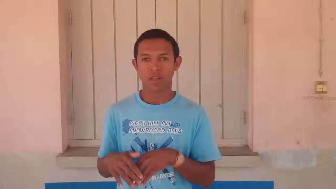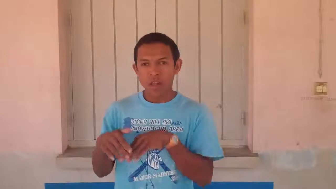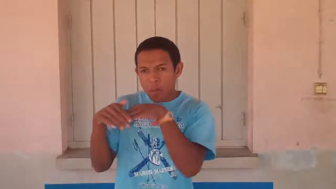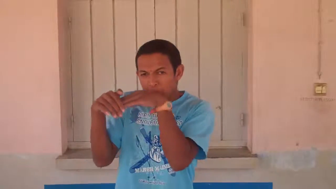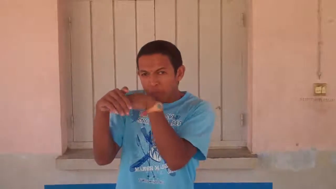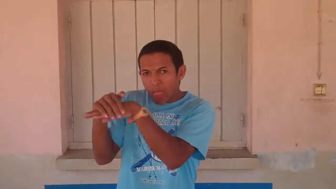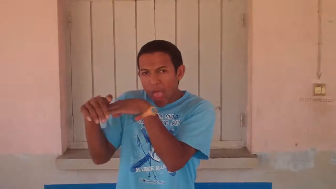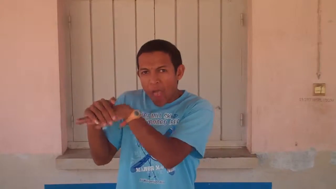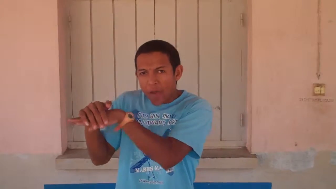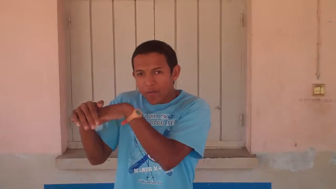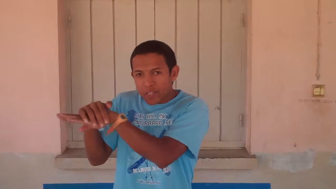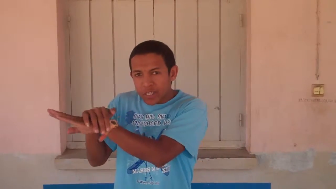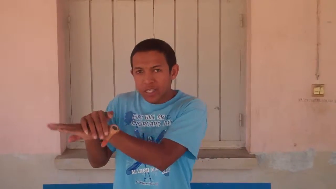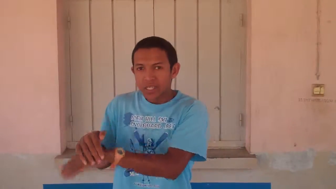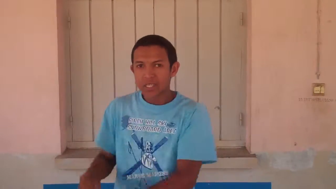miiafina